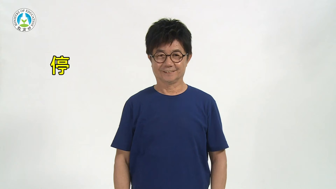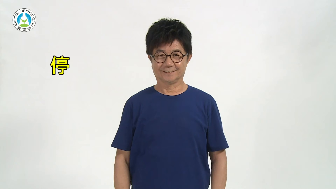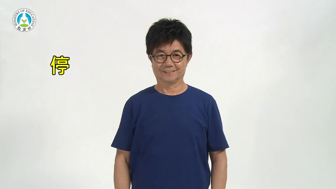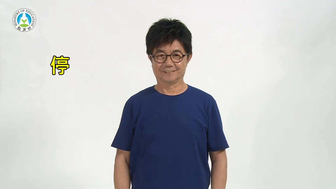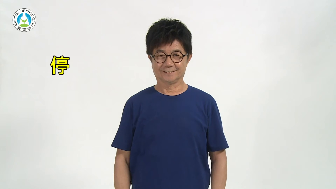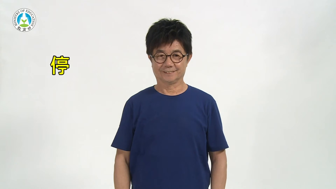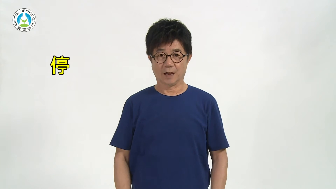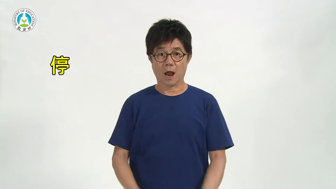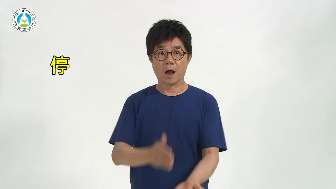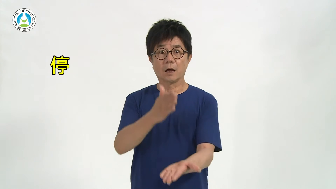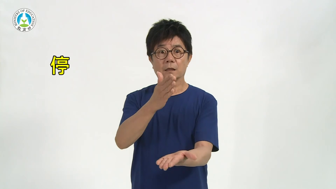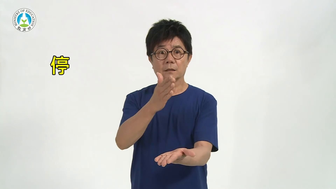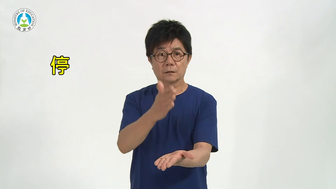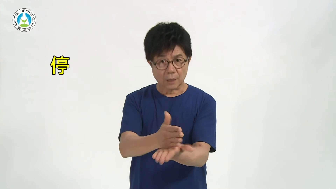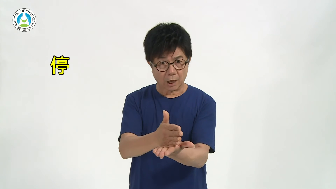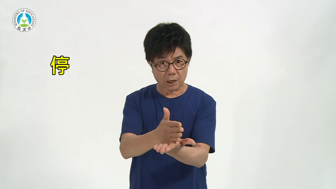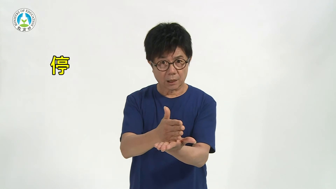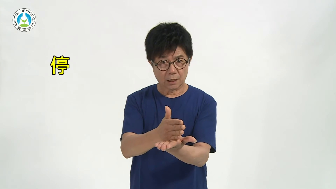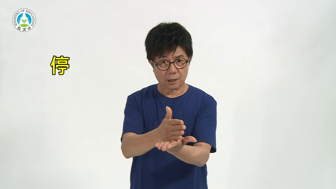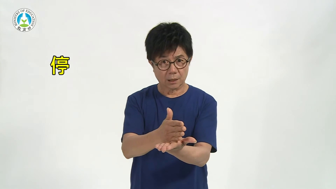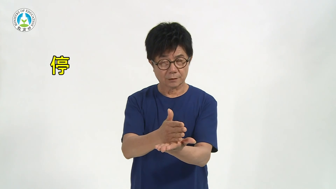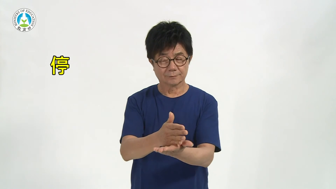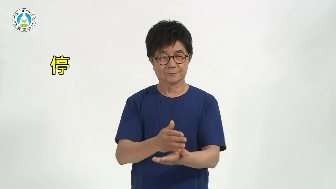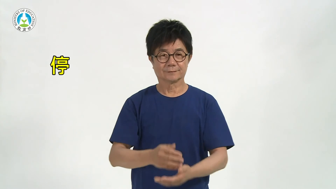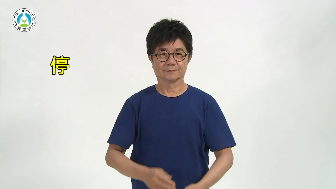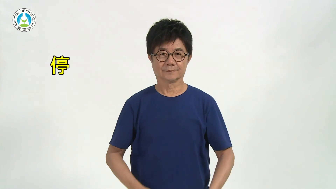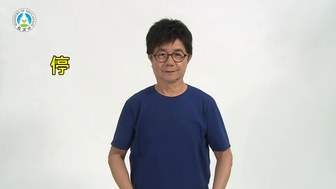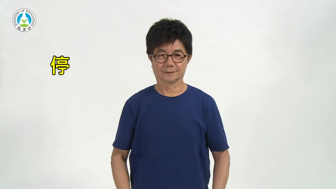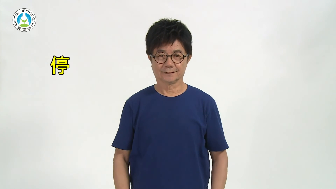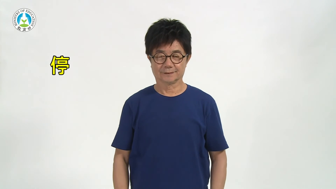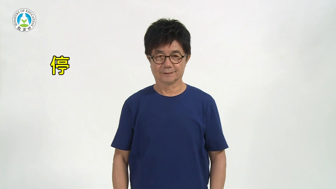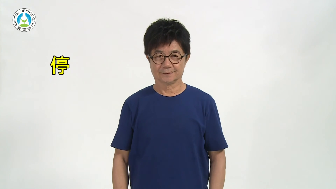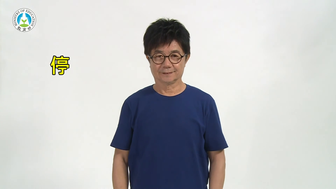停